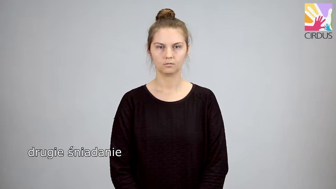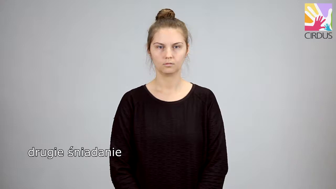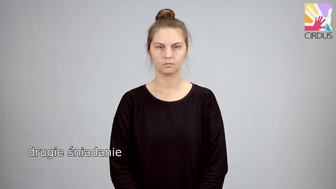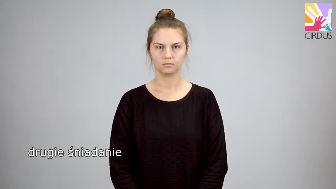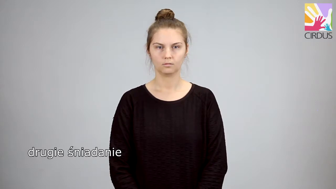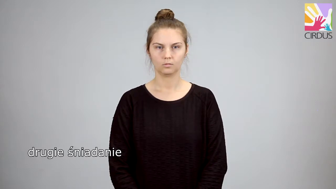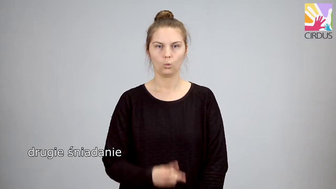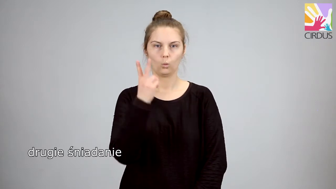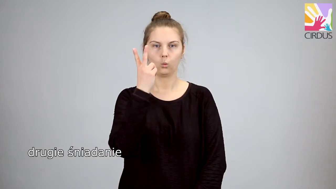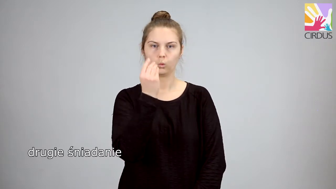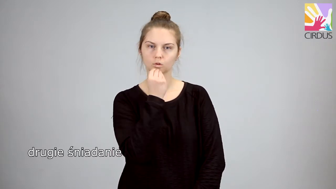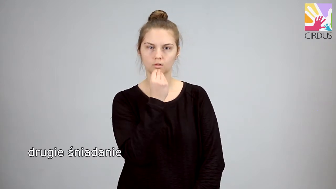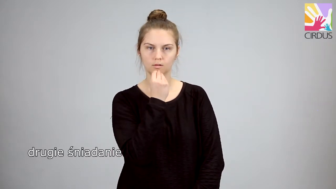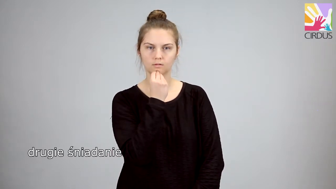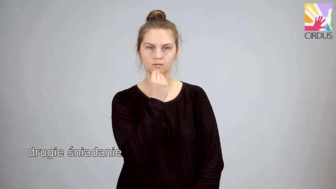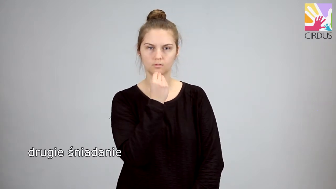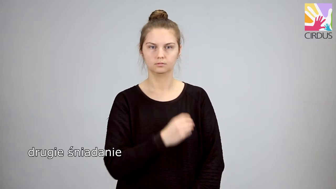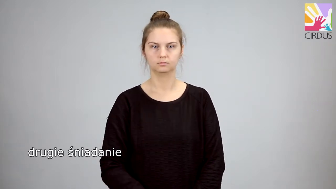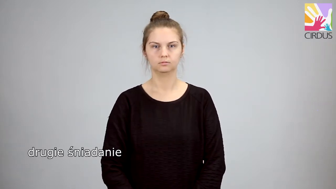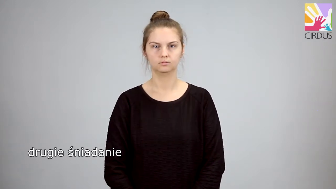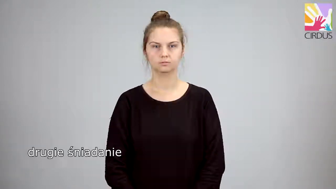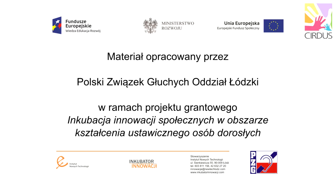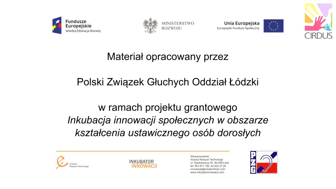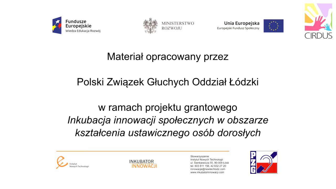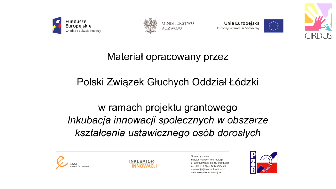drugie śniadanie